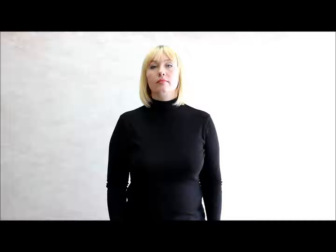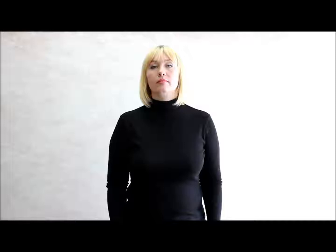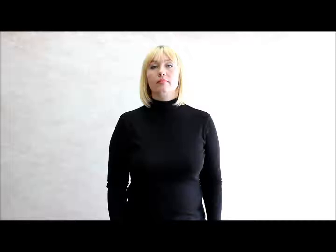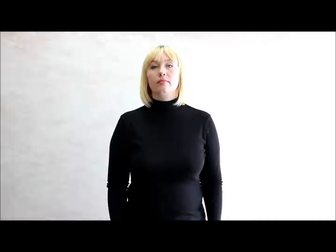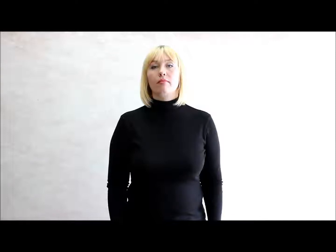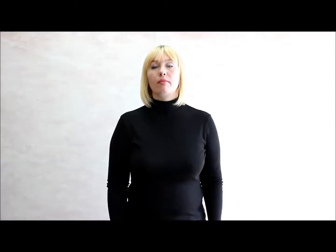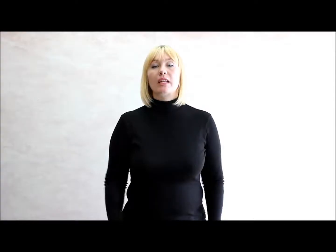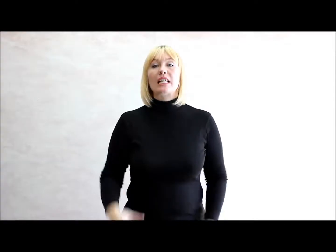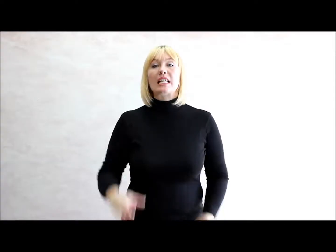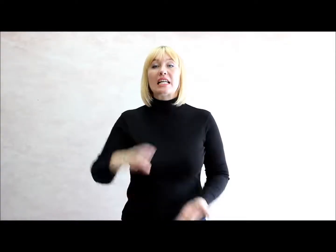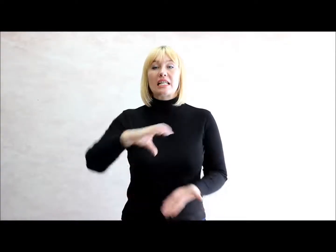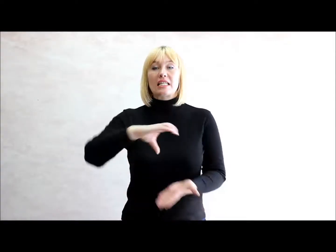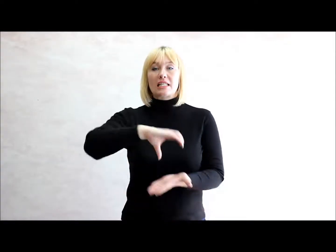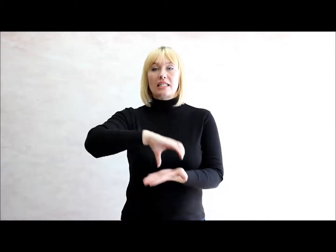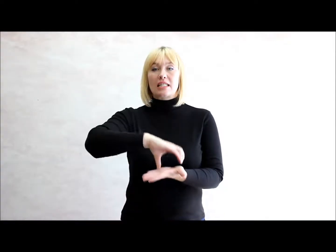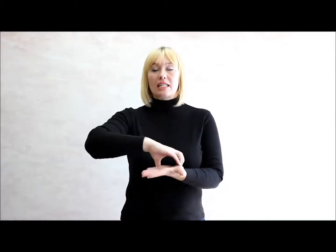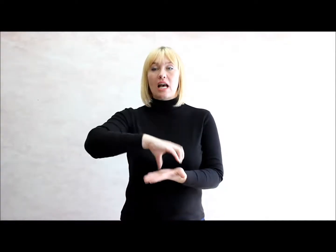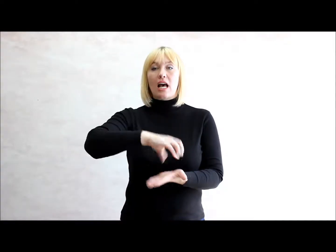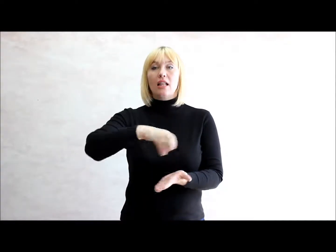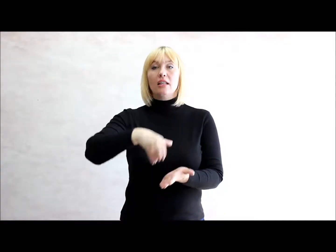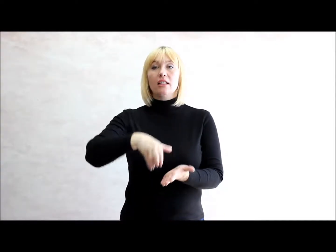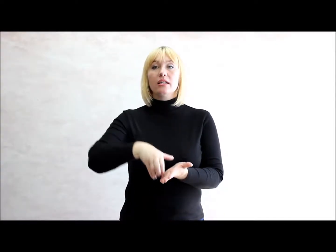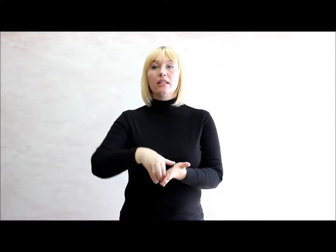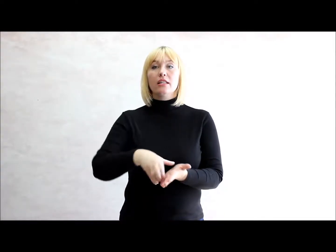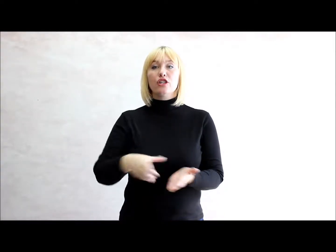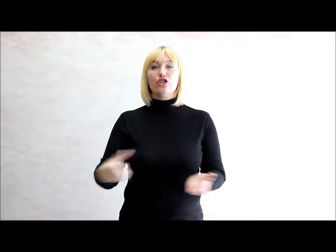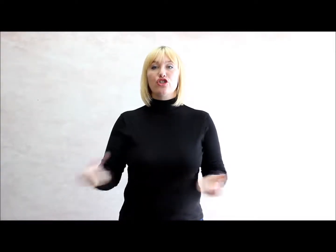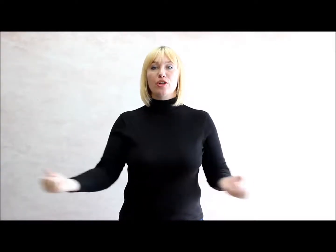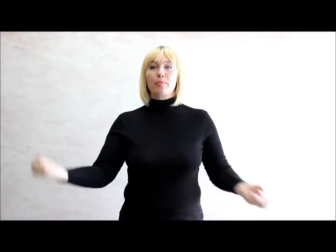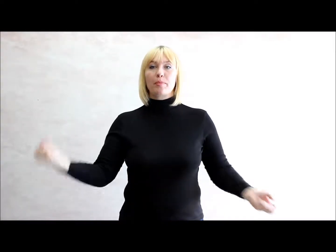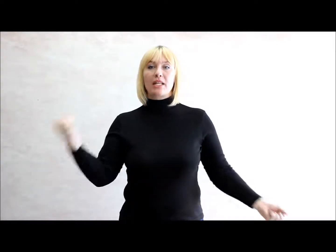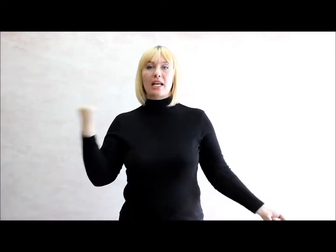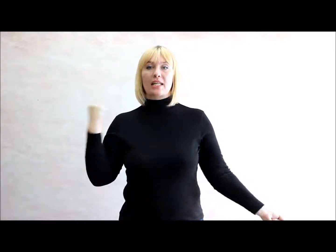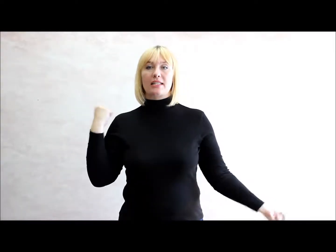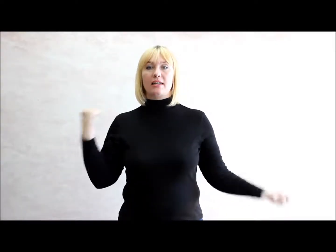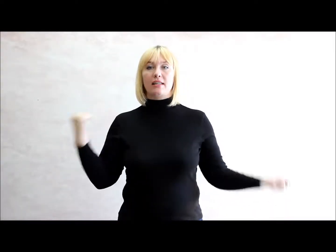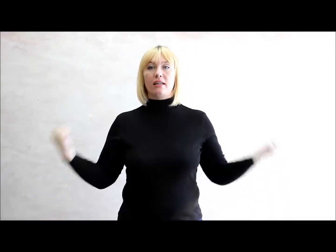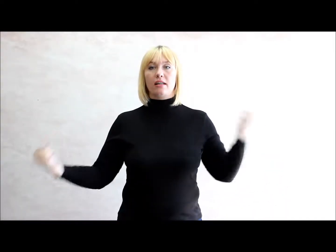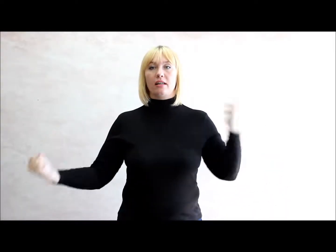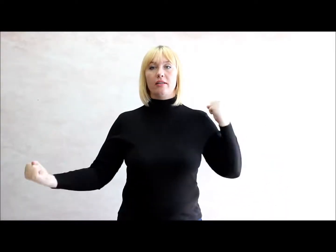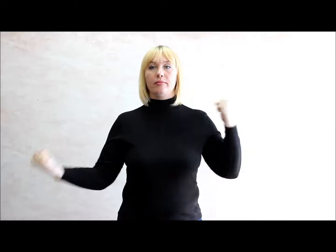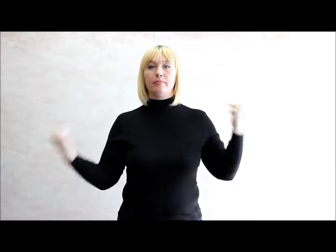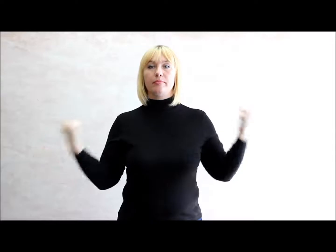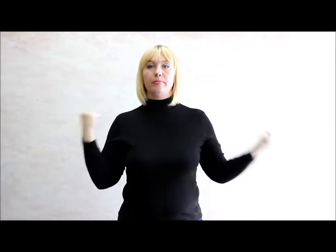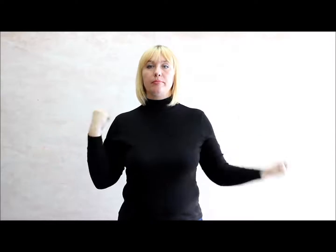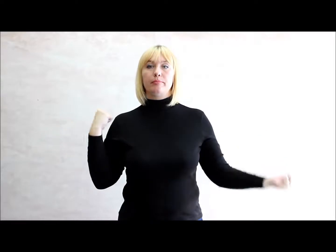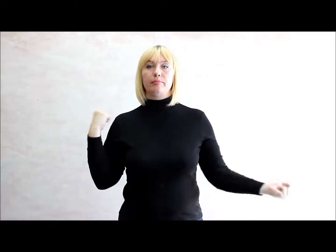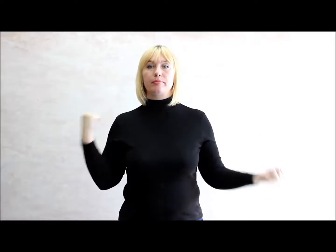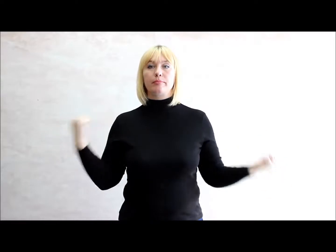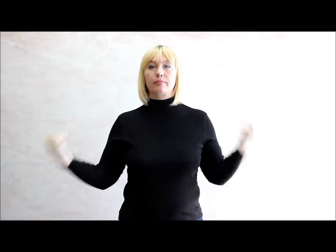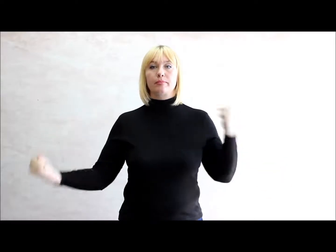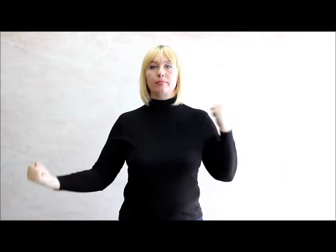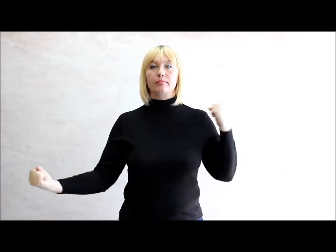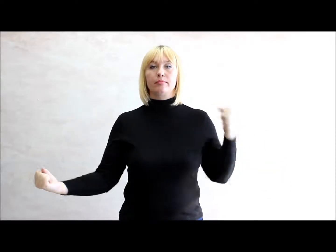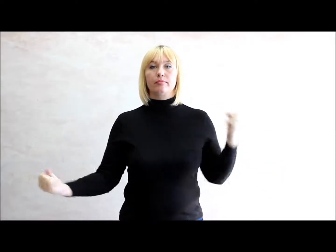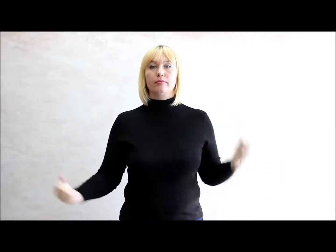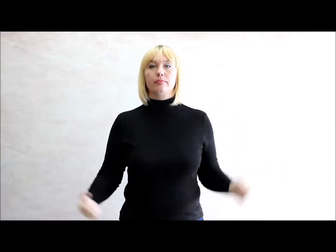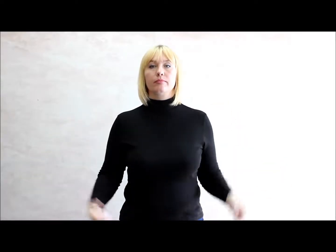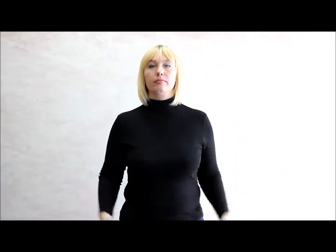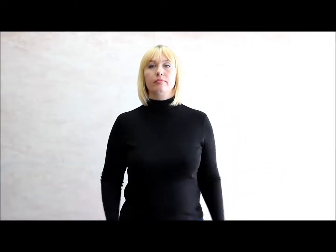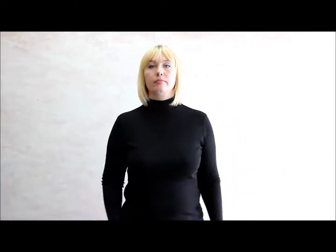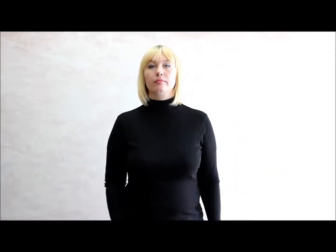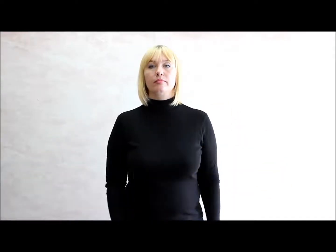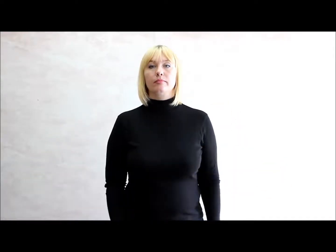Sală de gimnastică